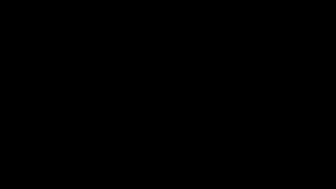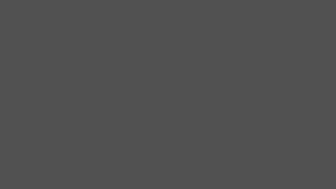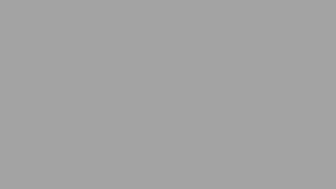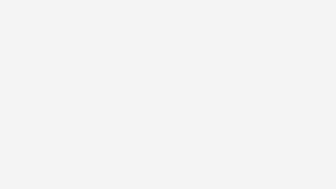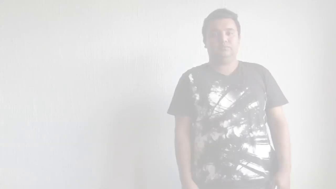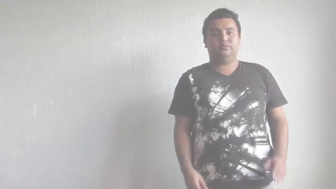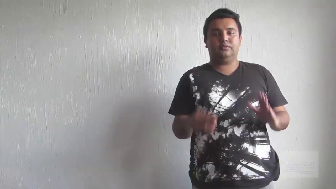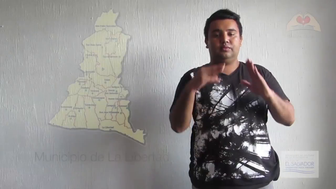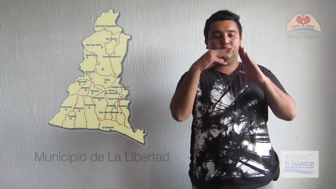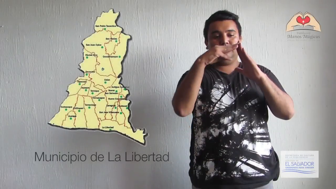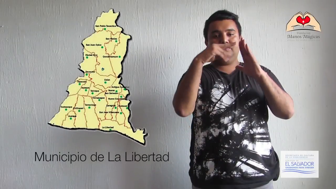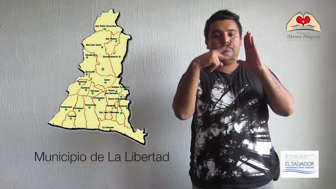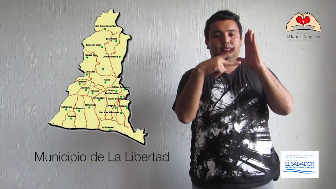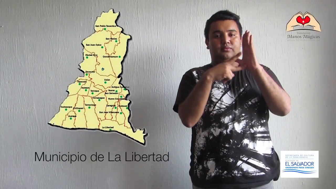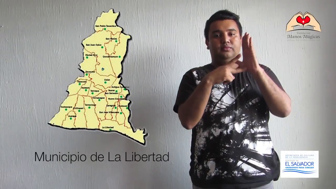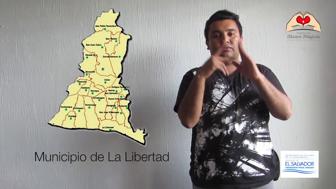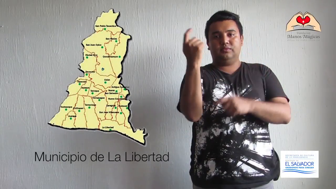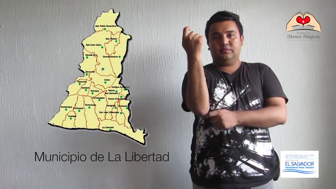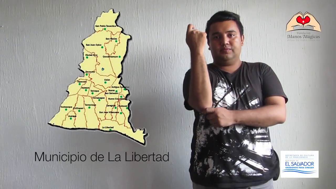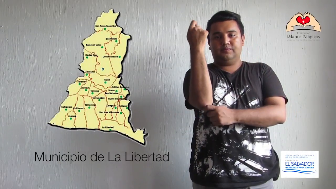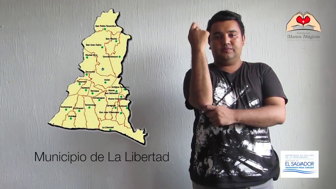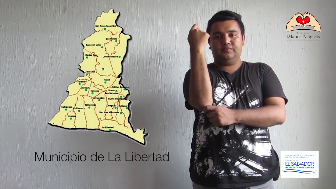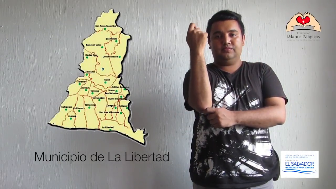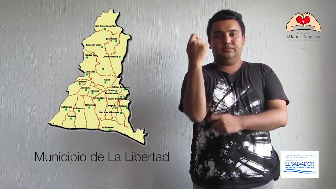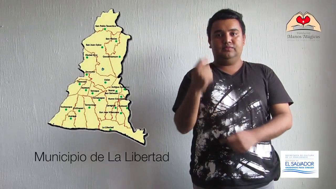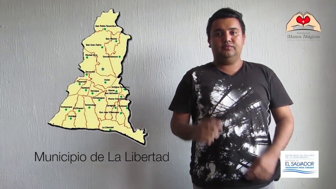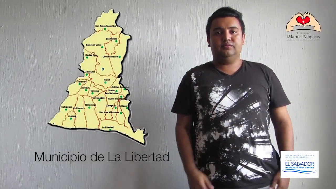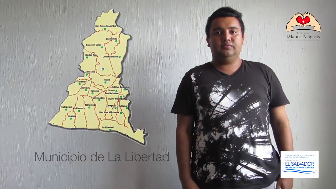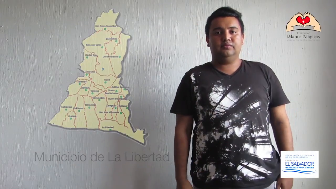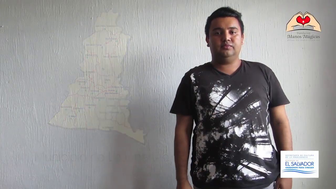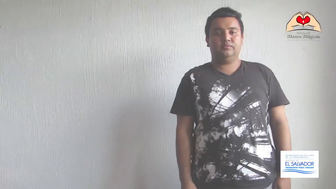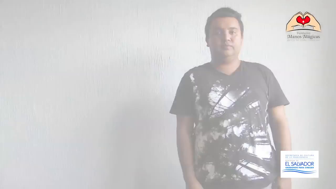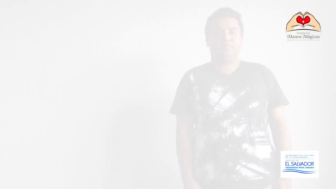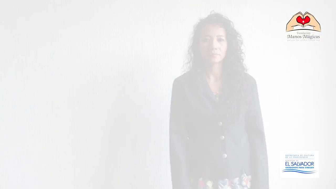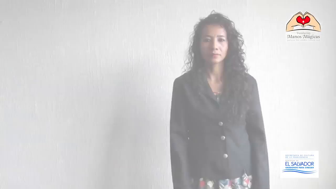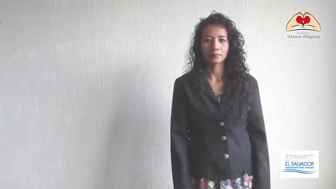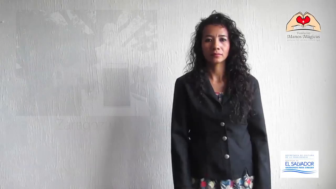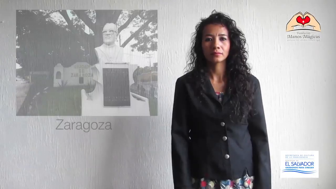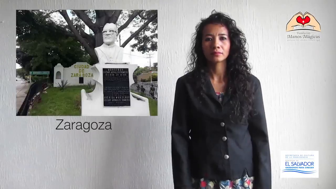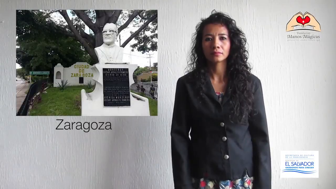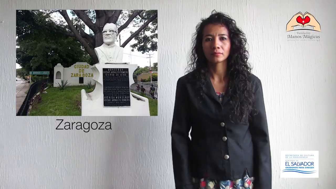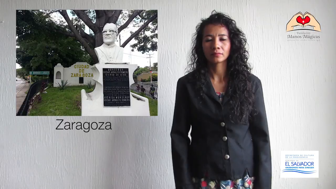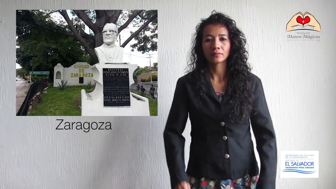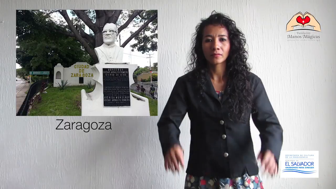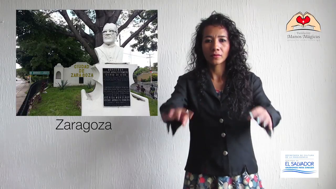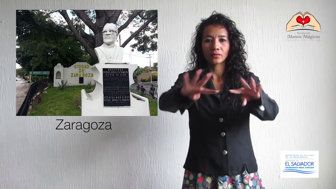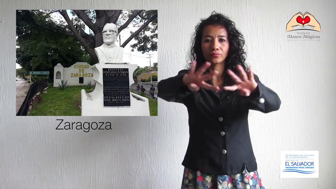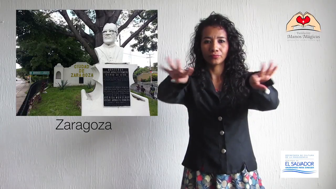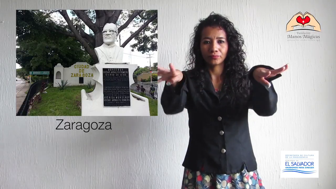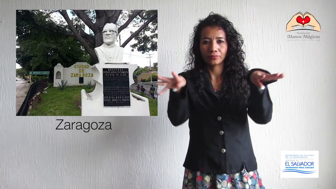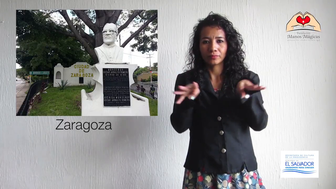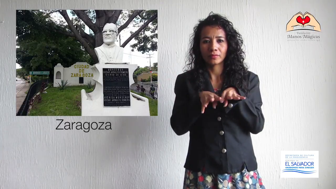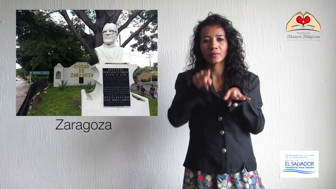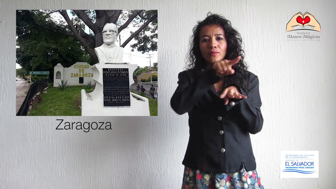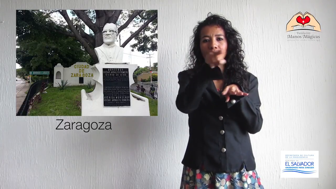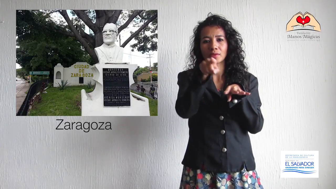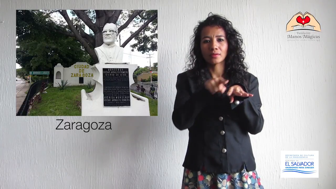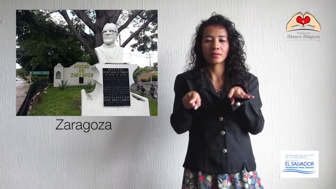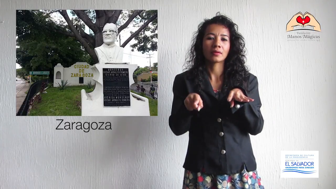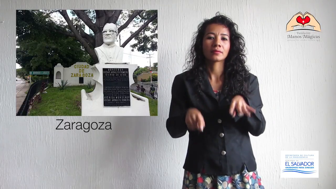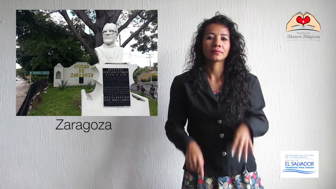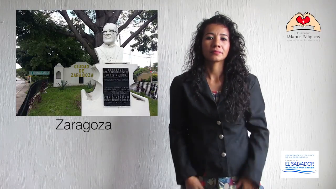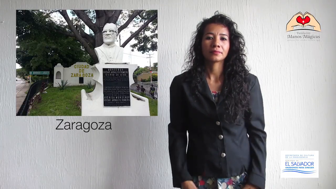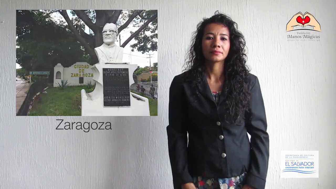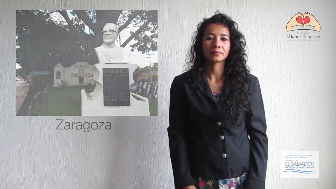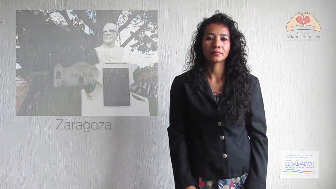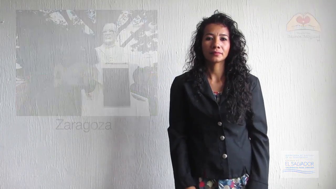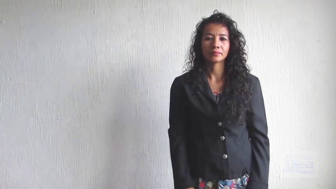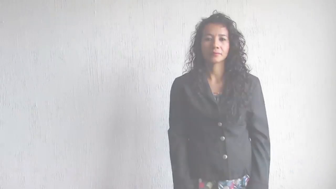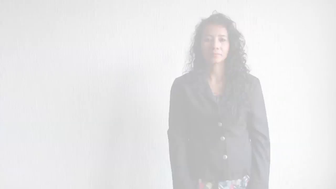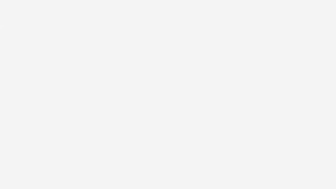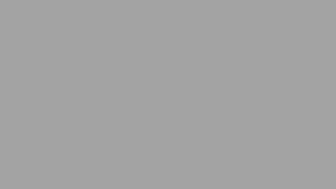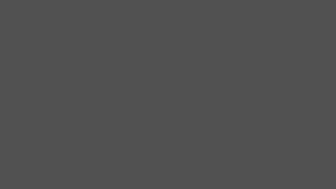Zaragoza